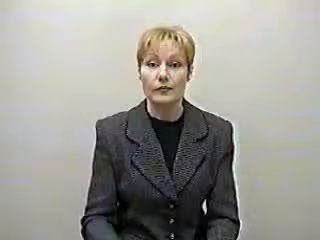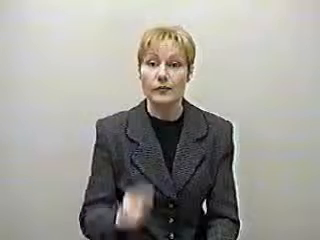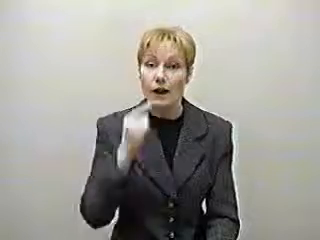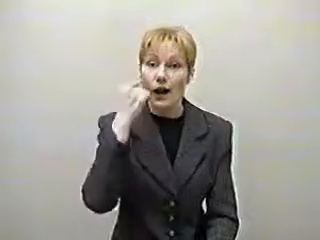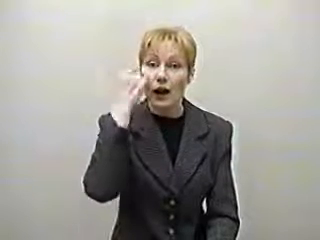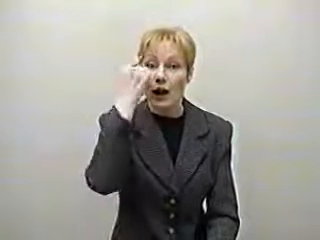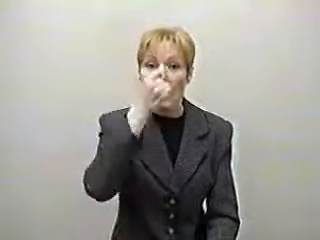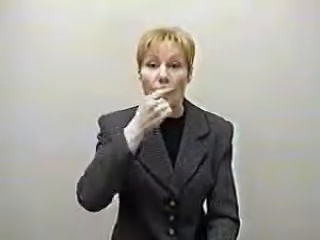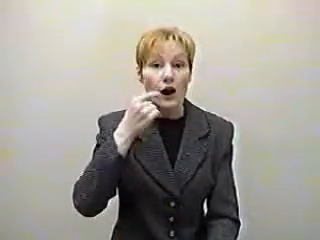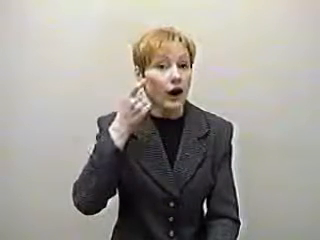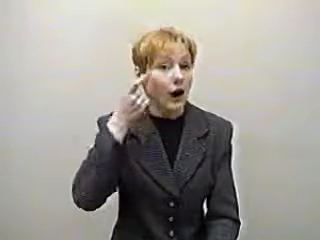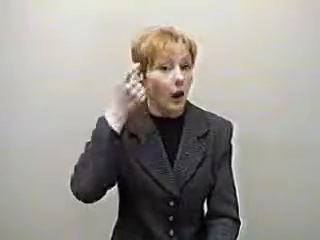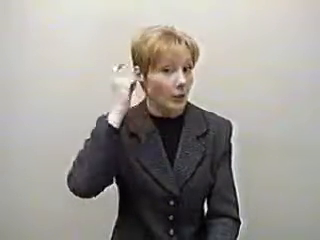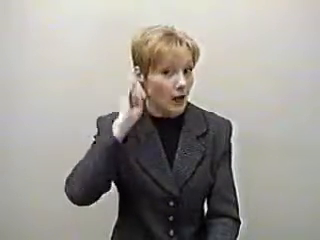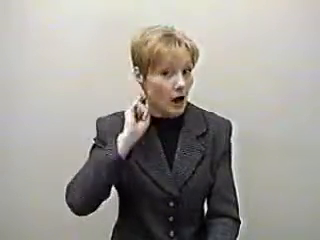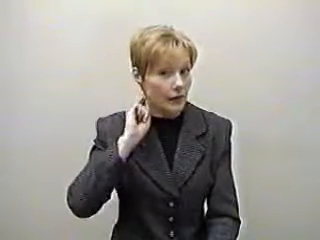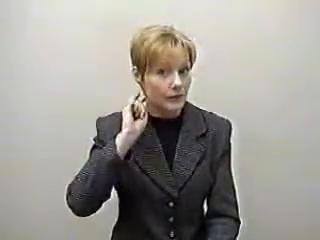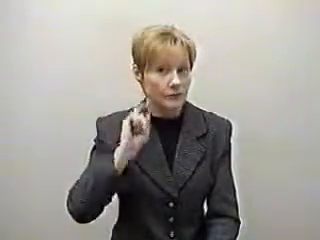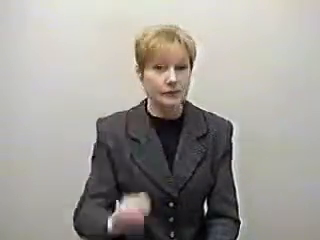оправа